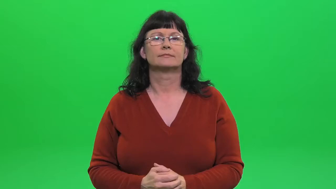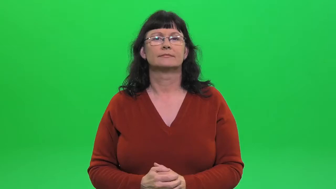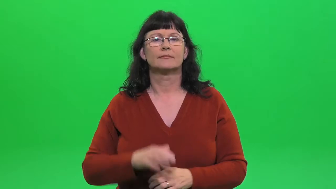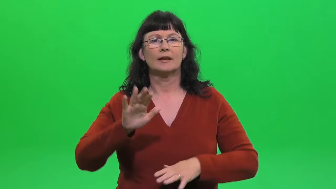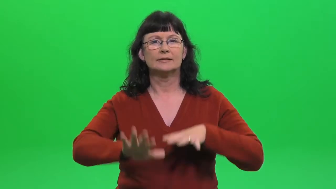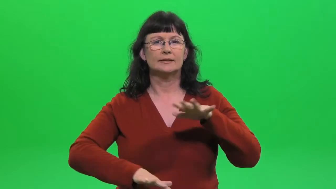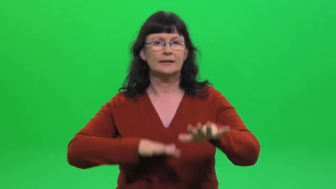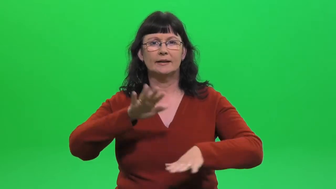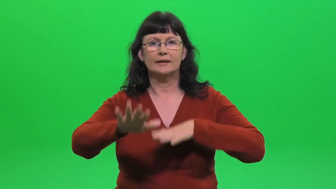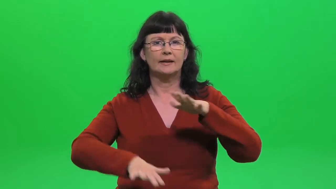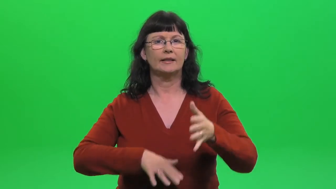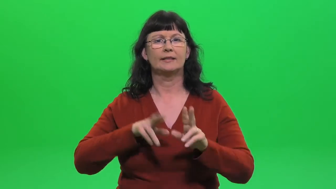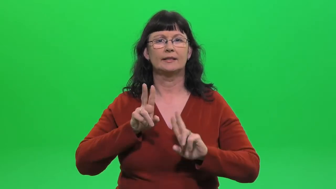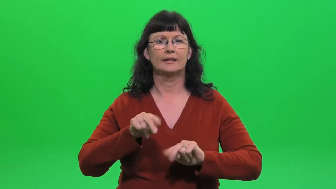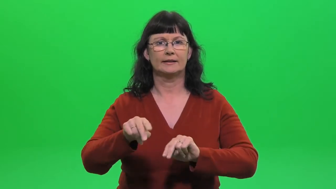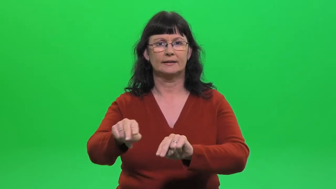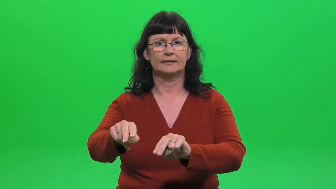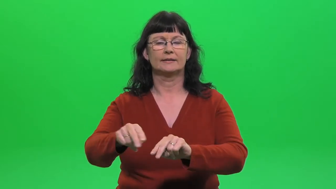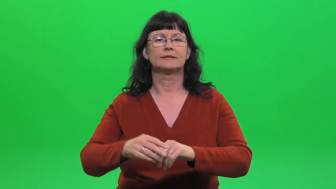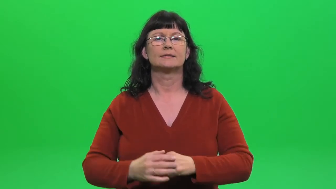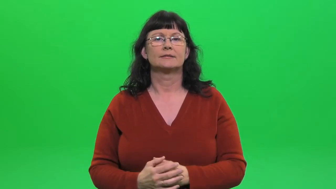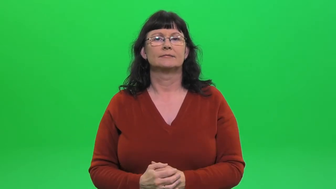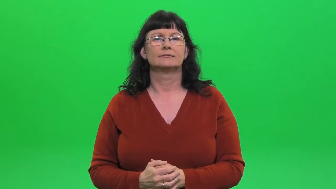Skriðdýr